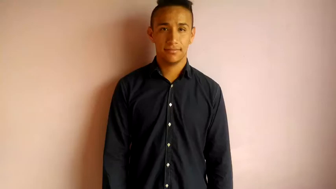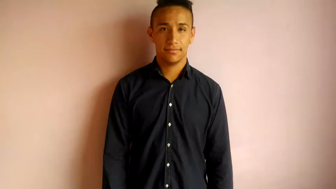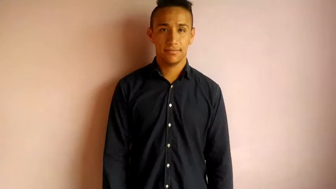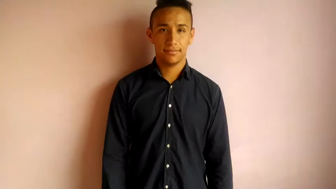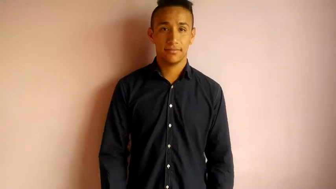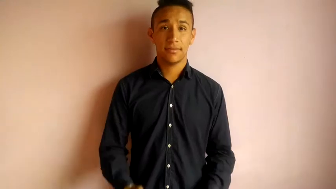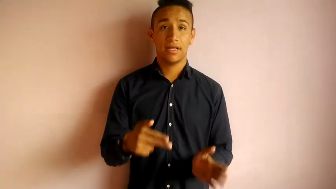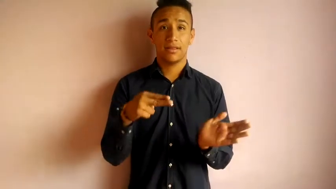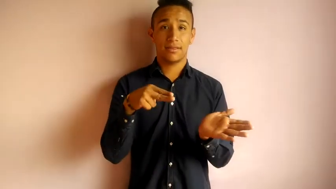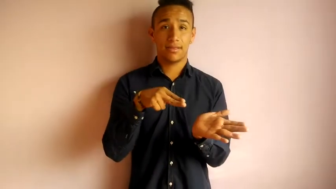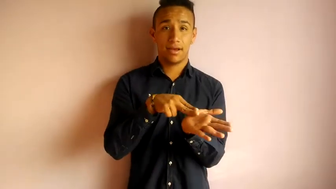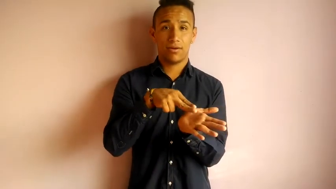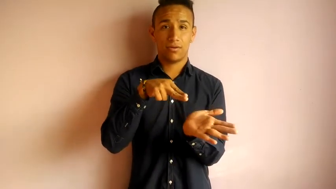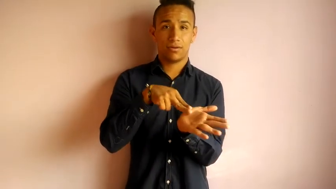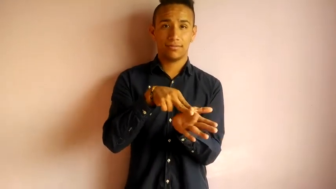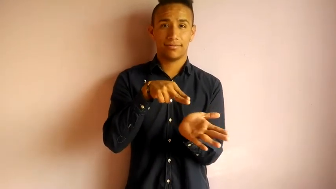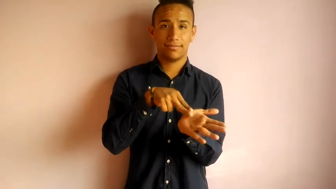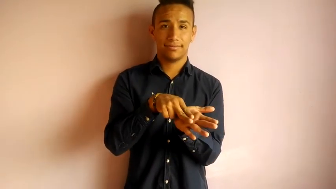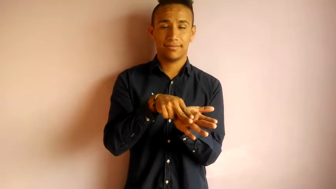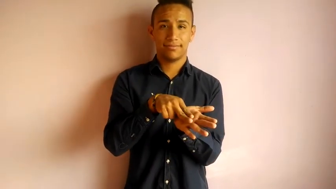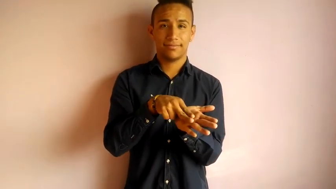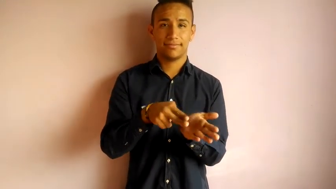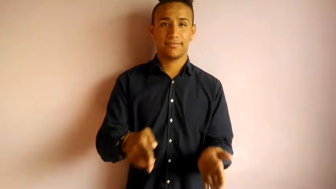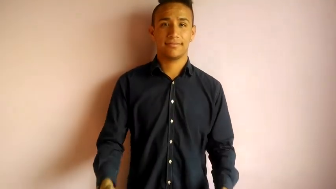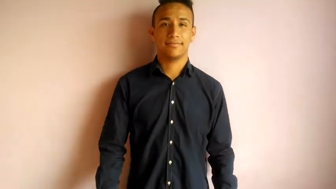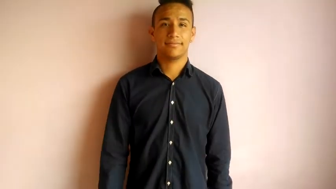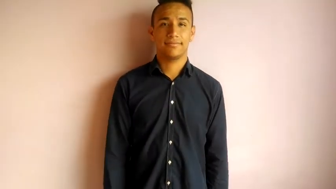negro